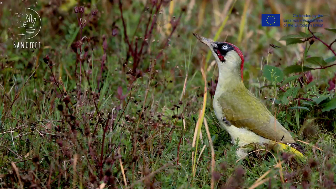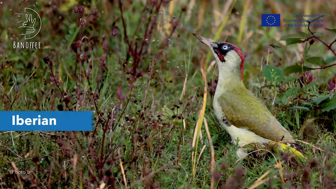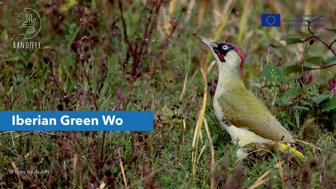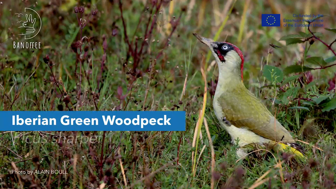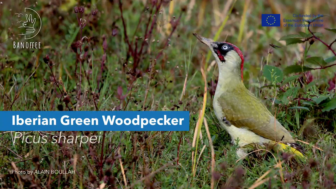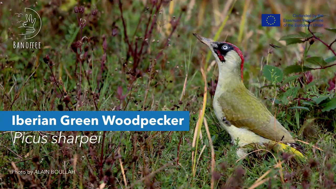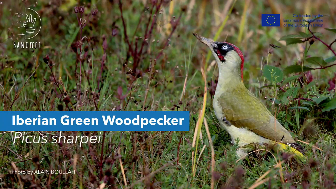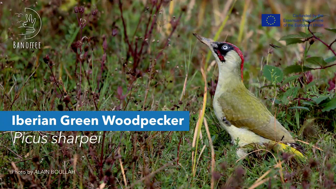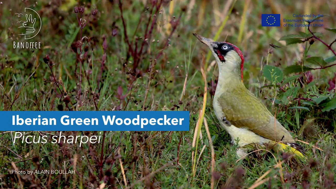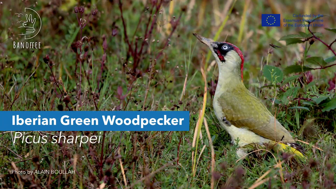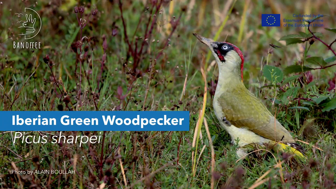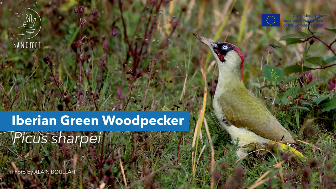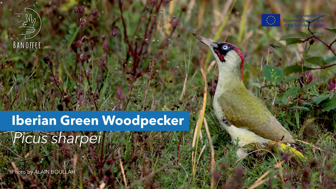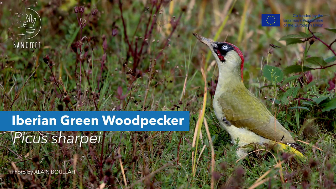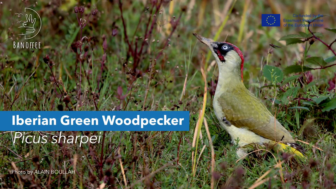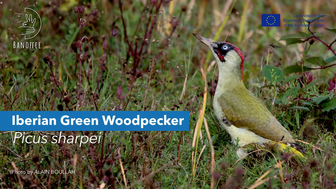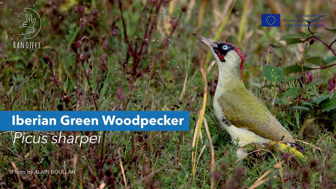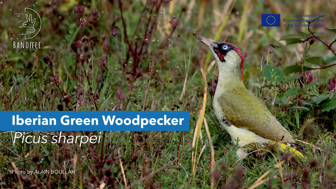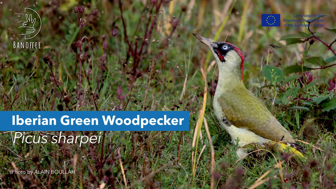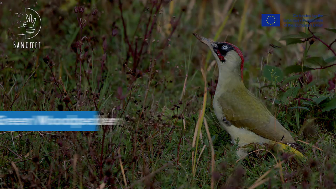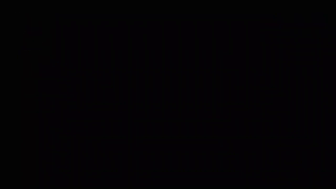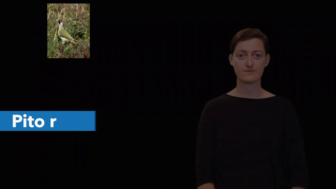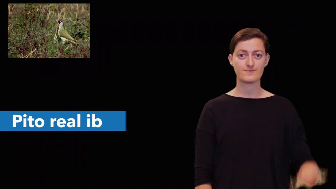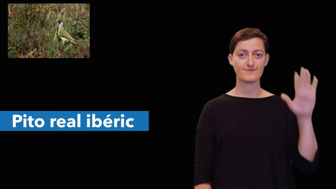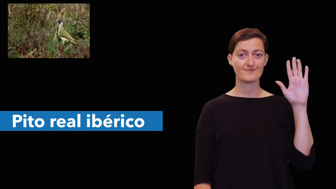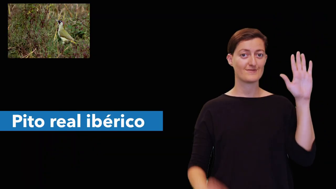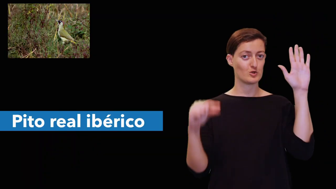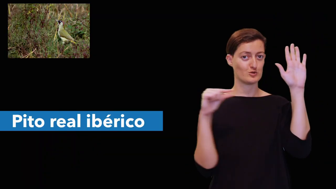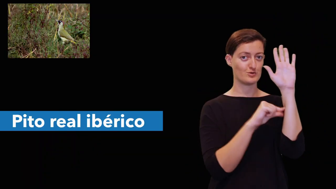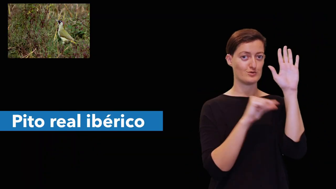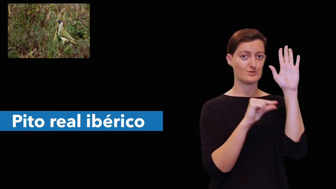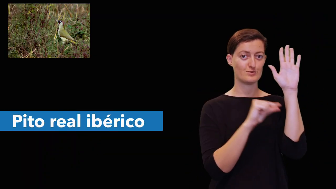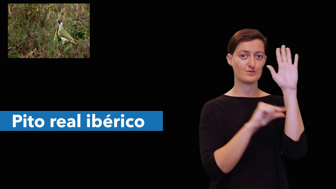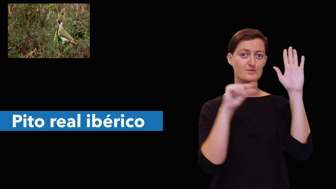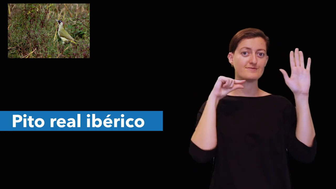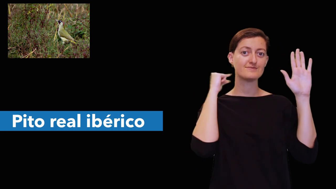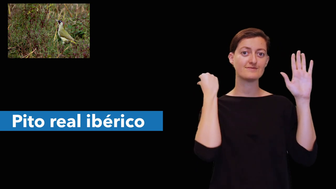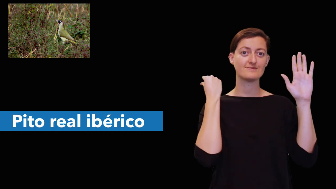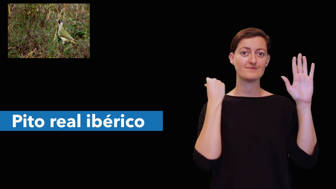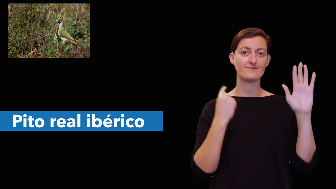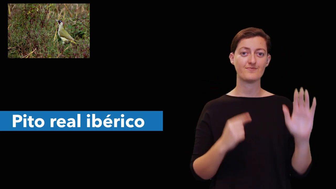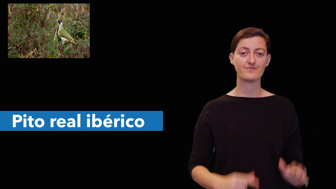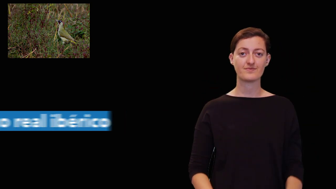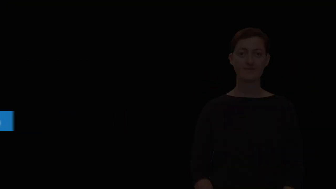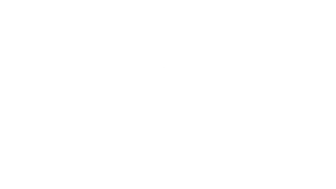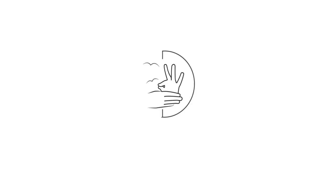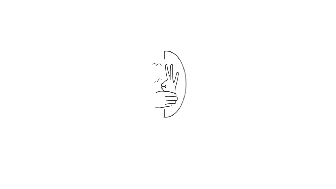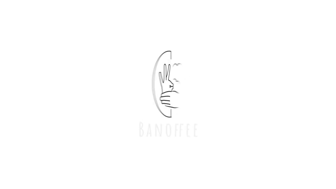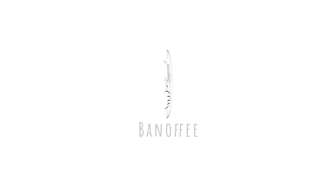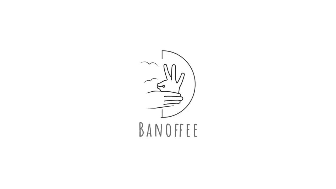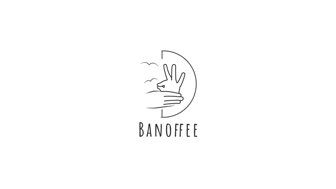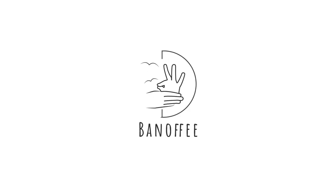Pito real ibérico